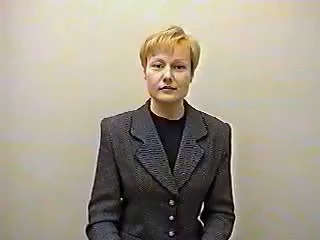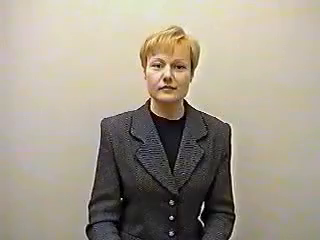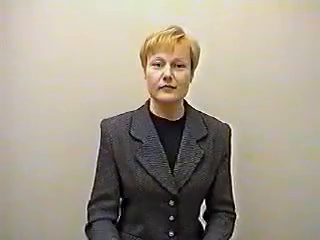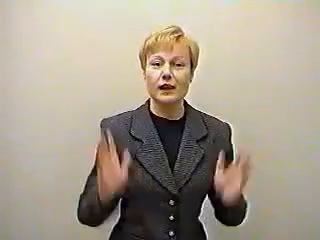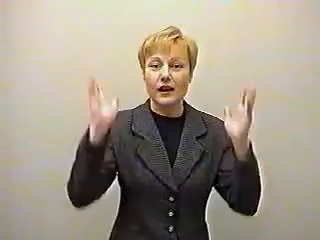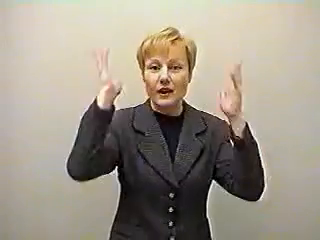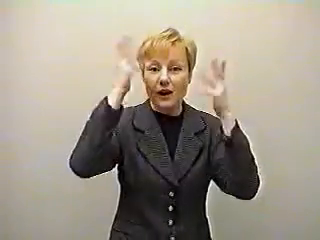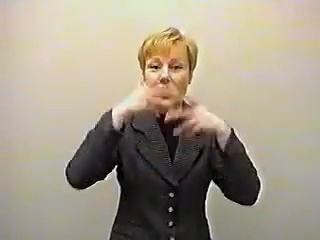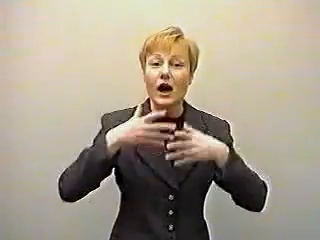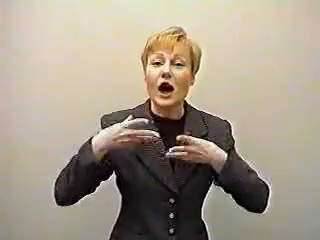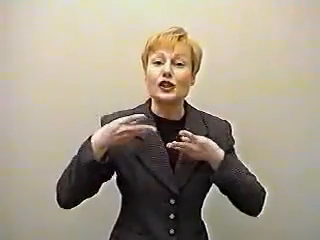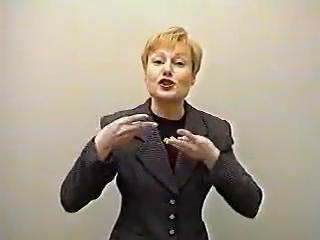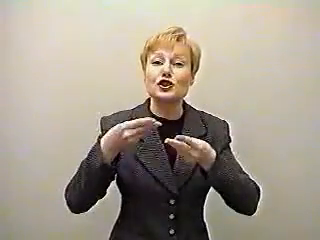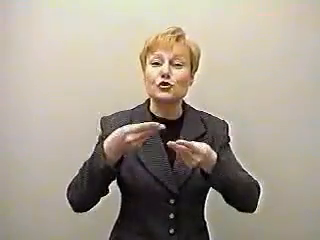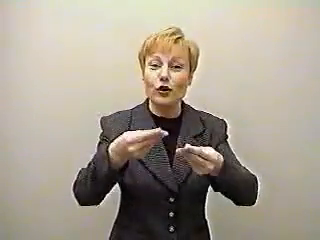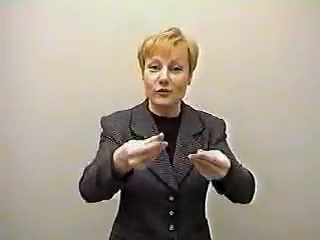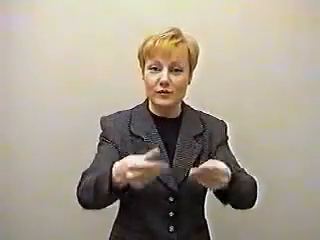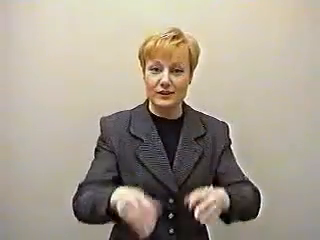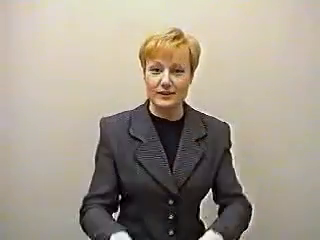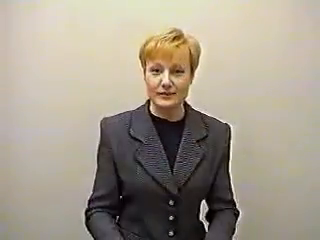очаровывать